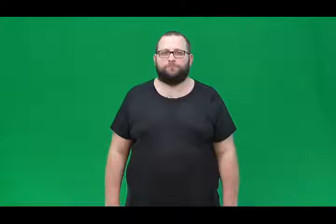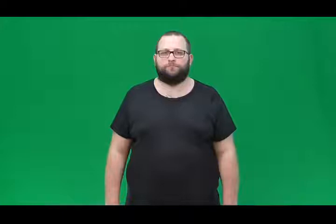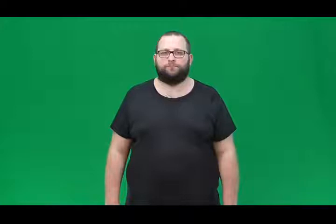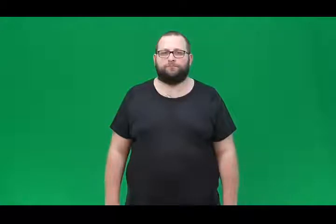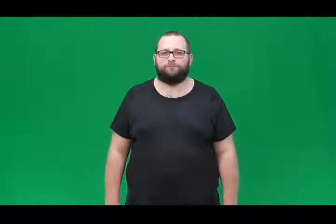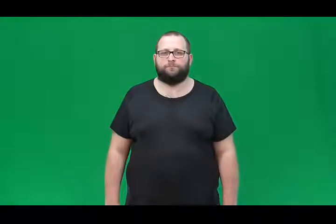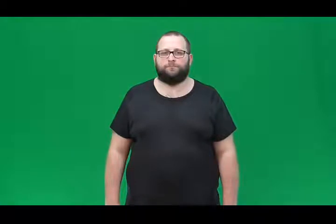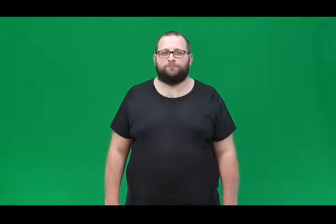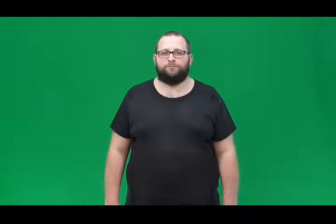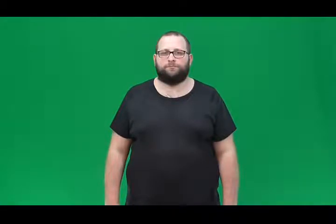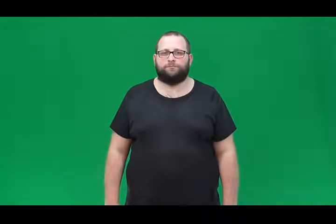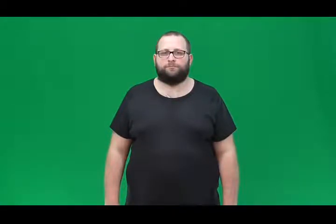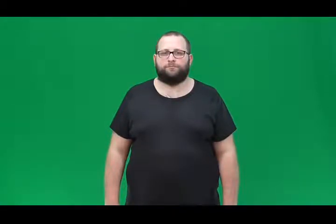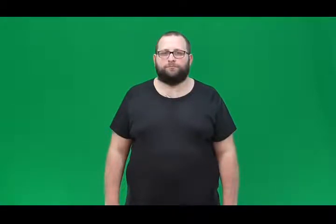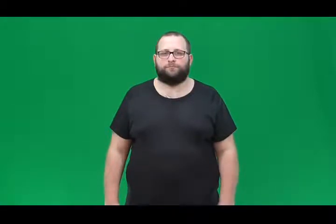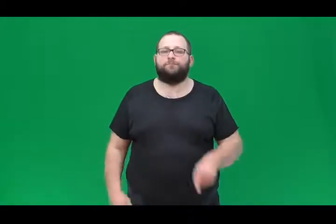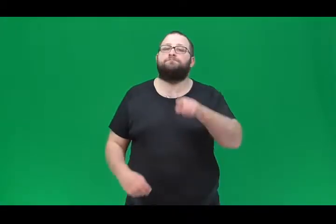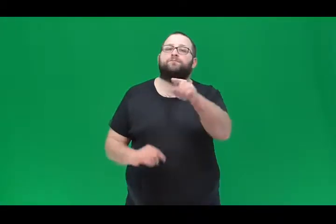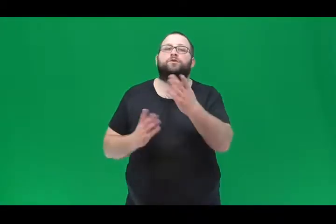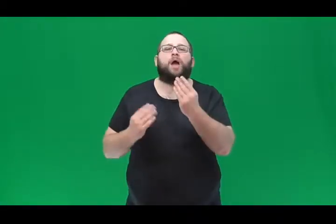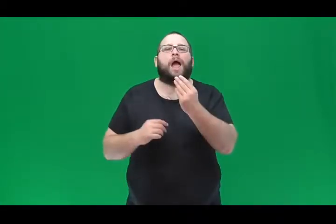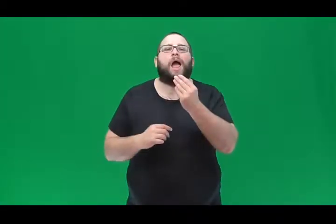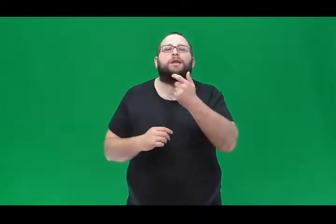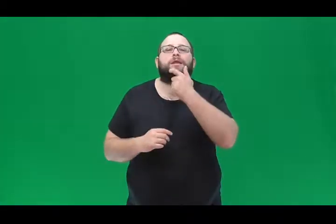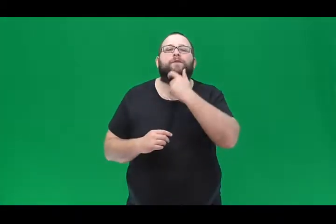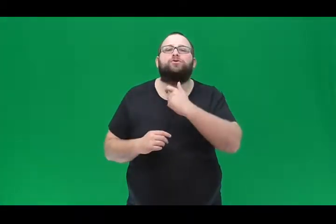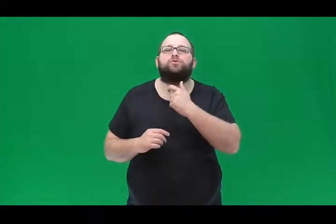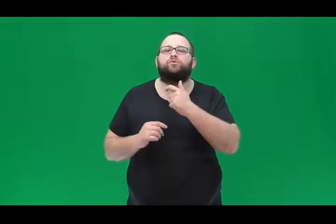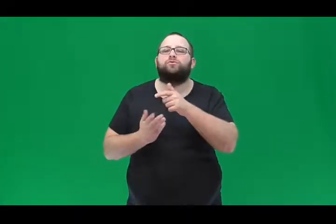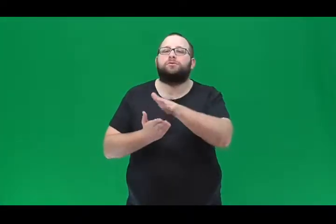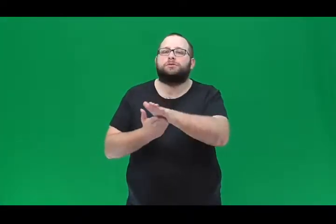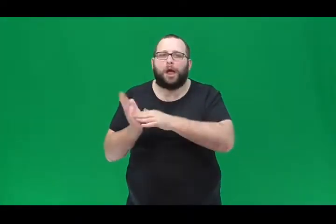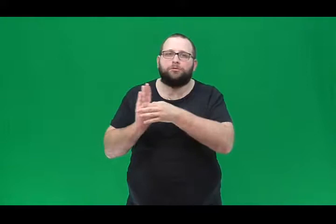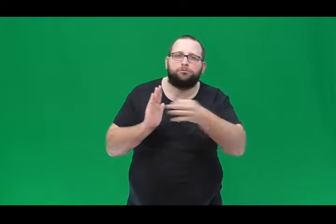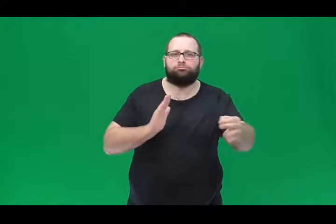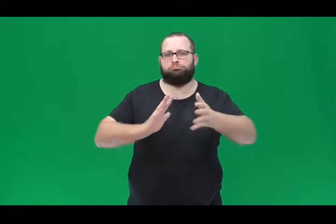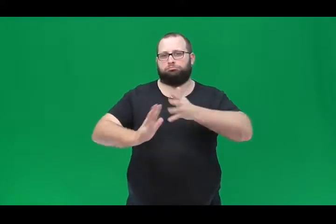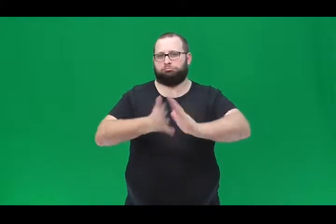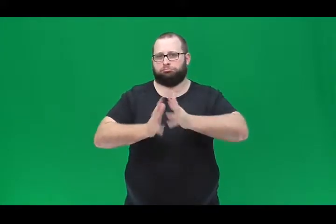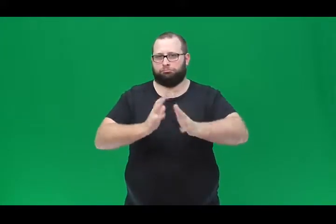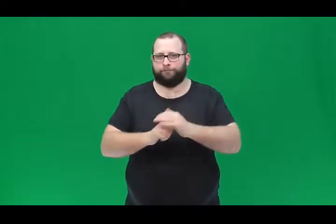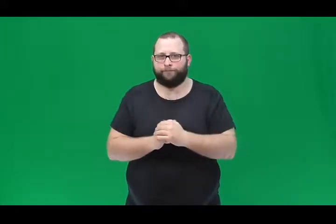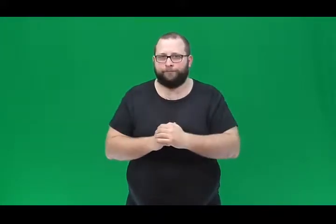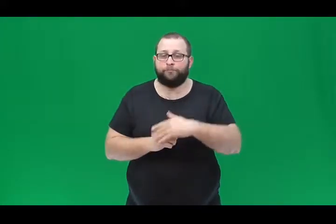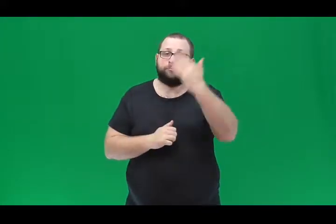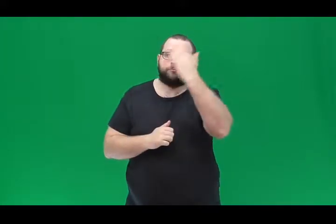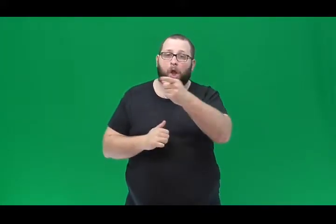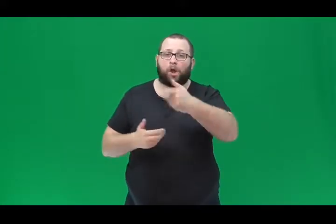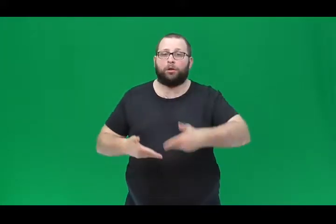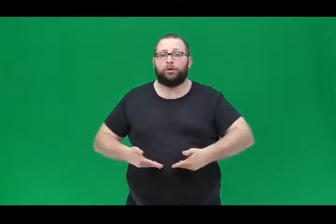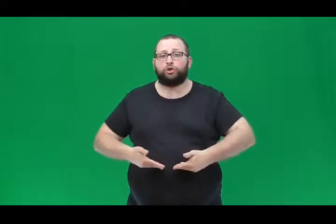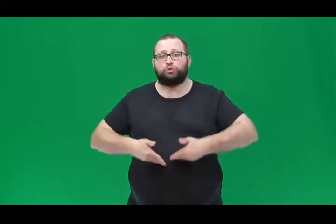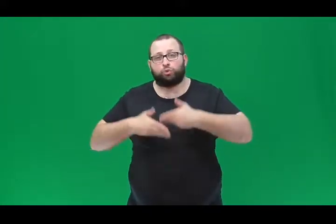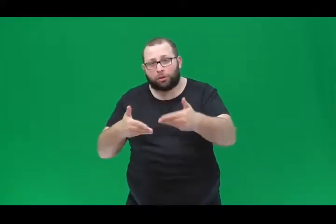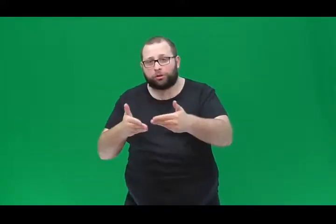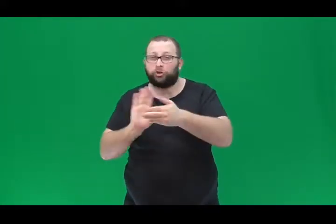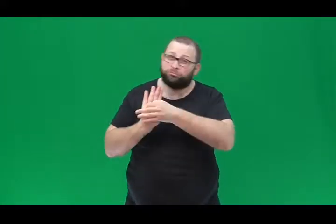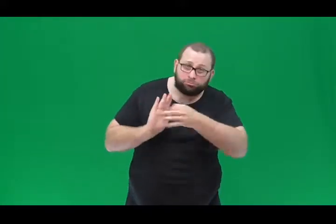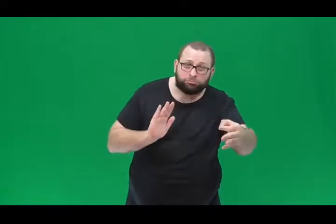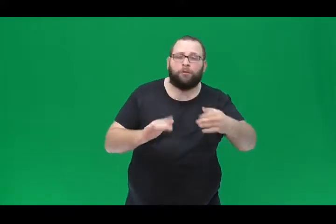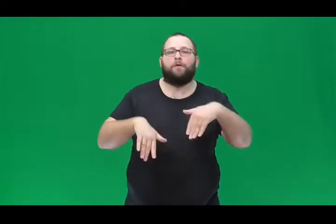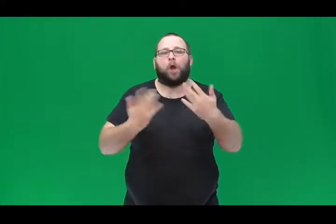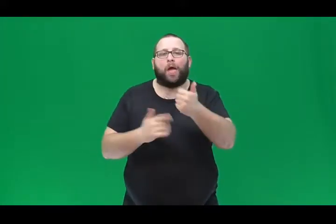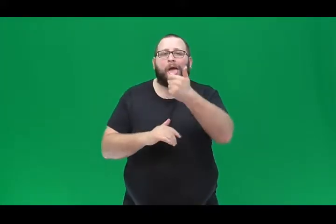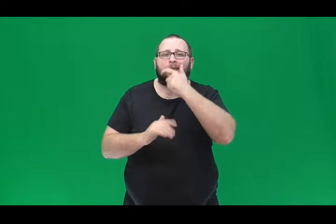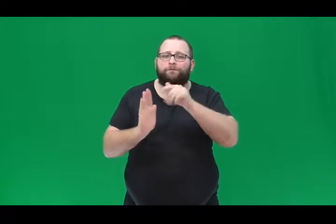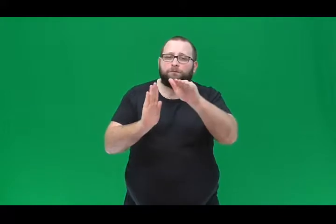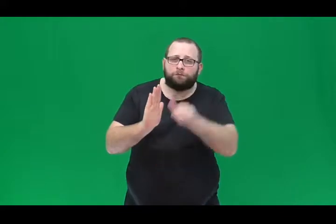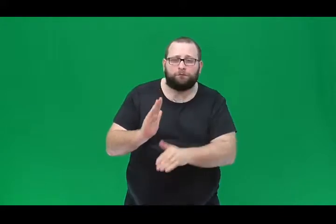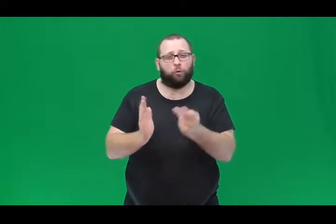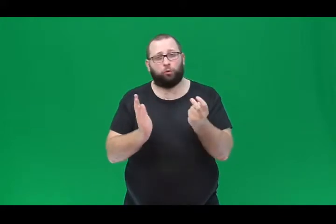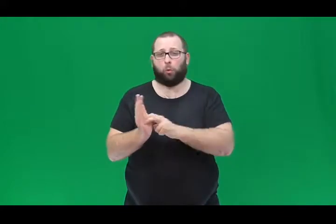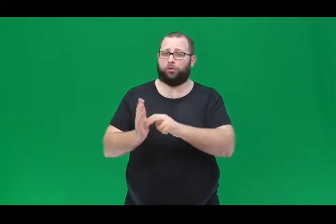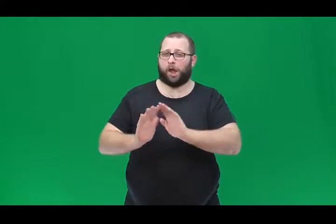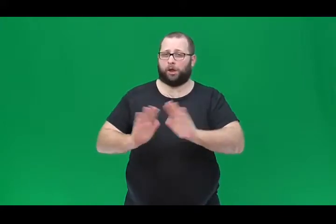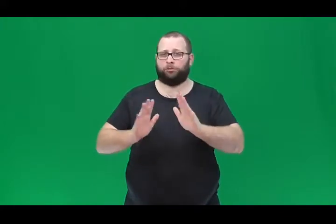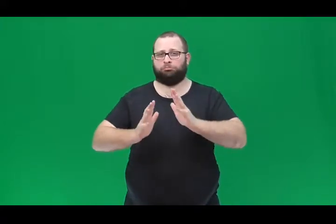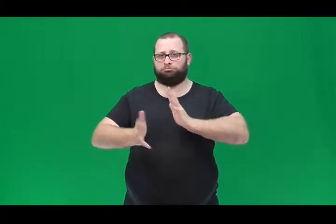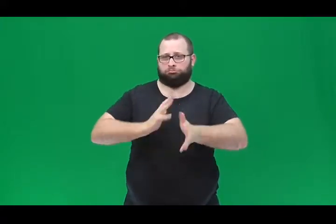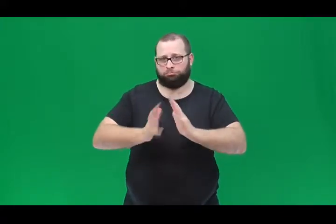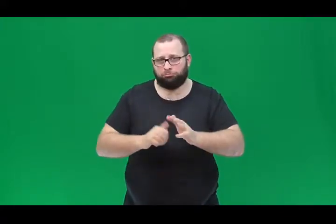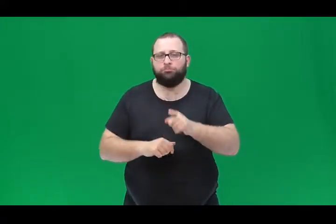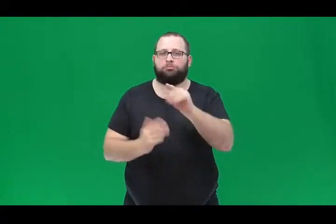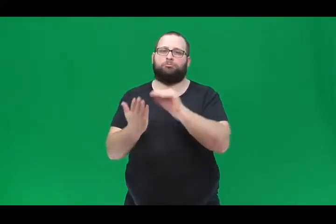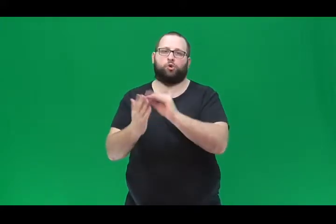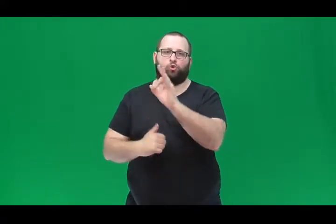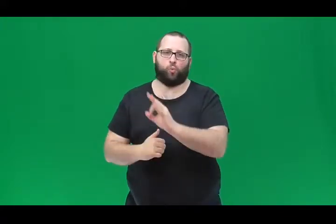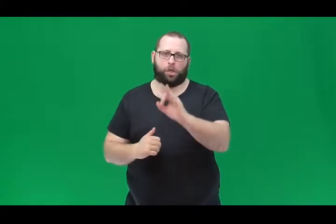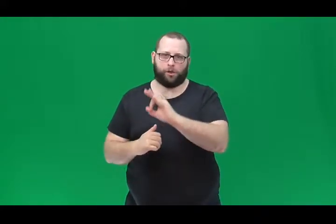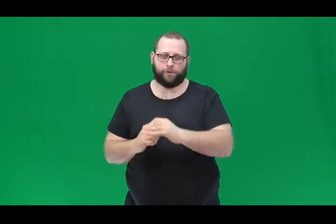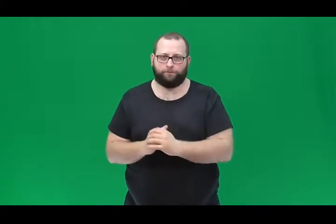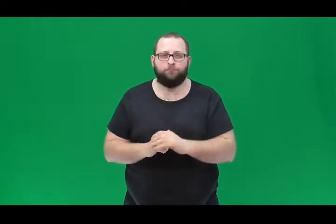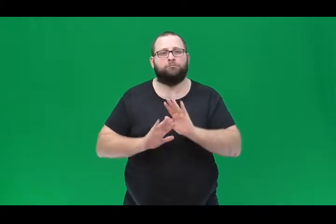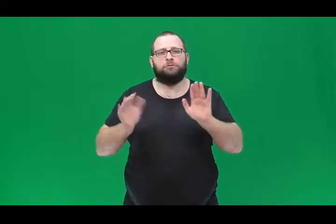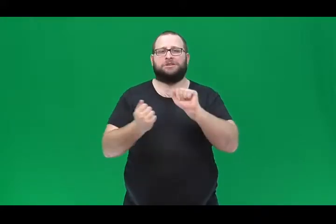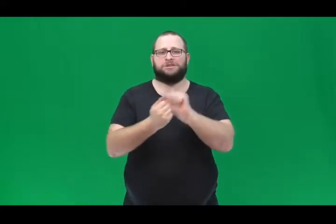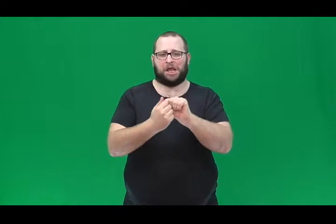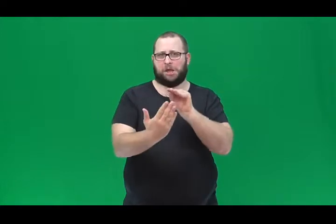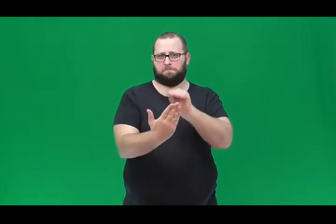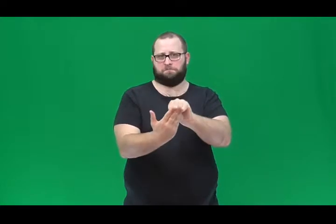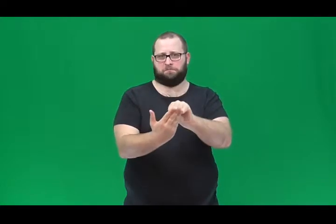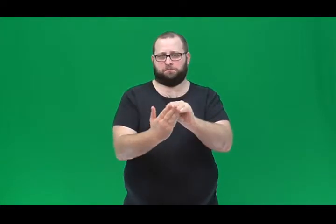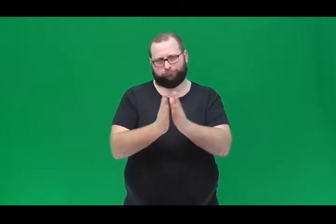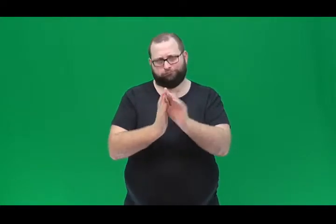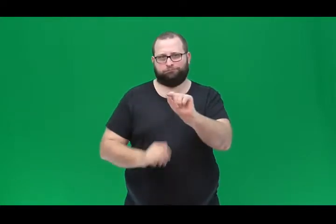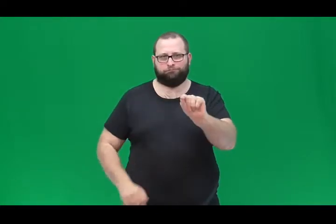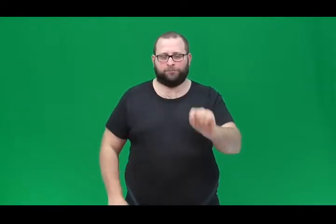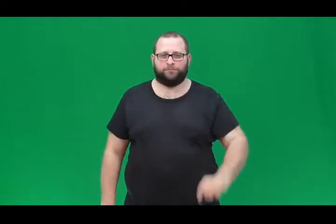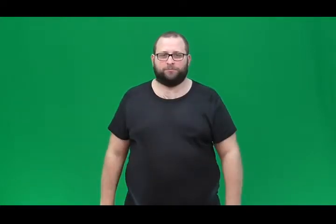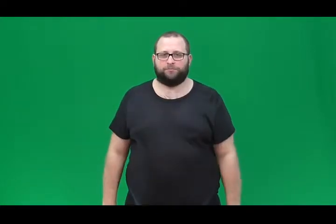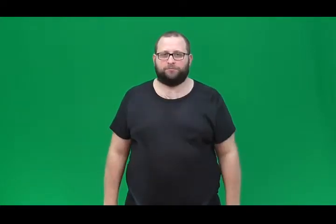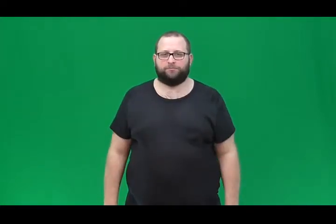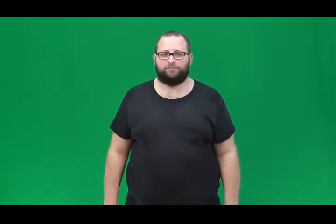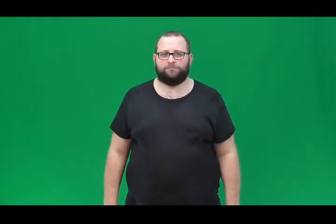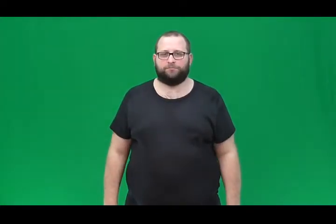Hány éves korodtól jelelsz?